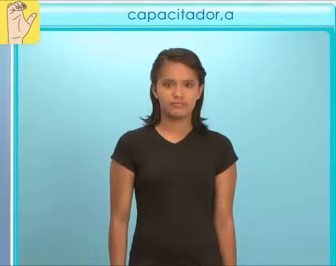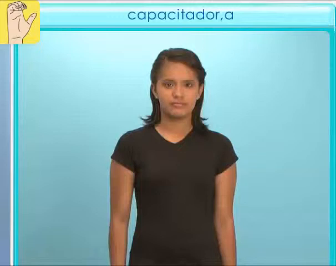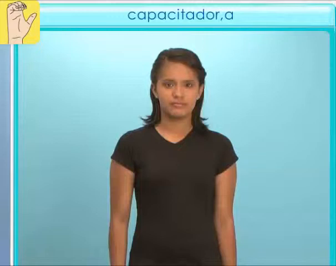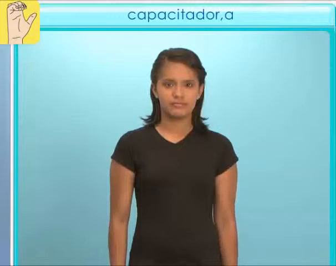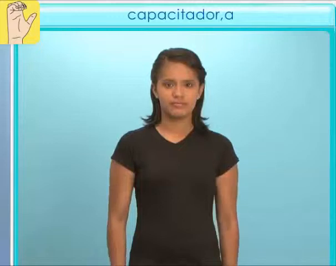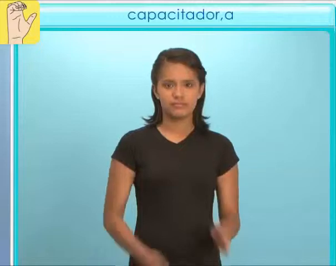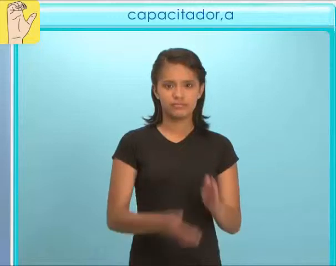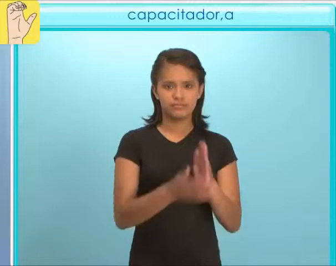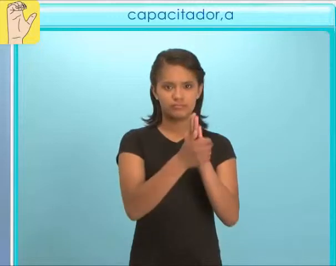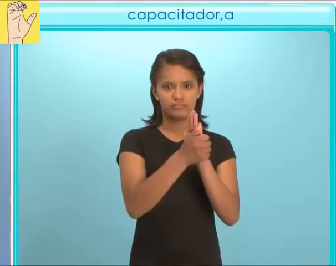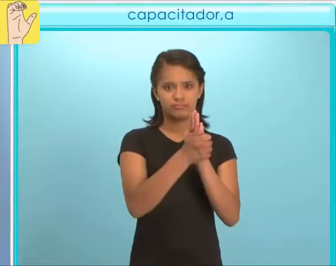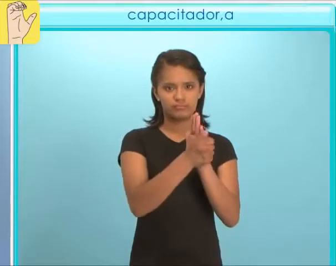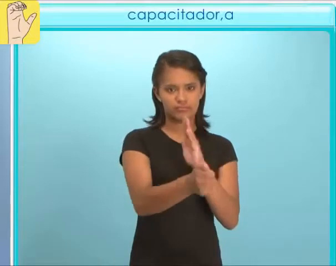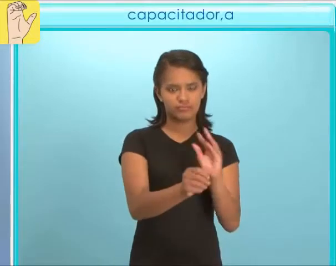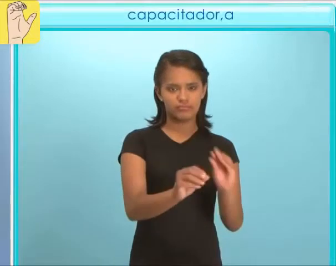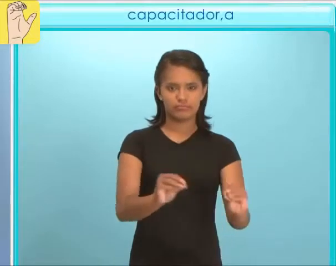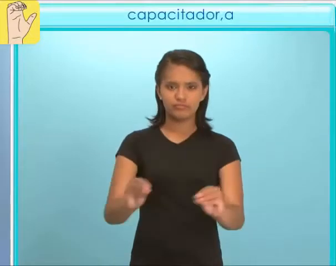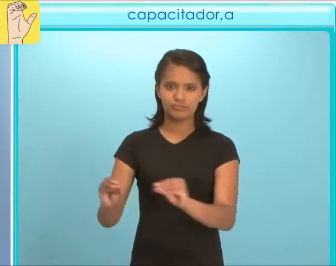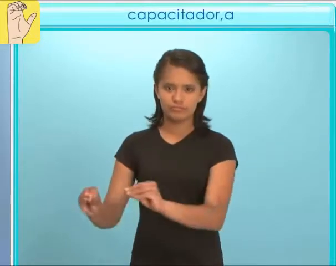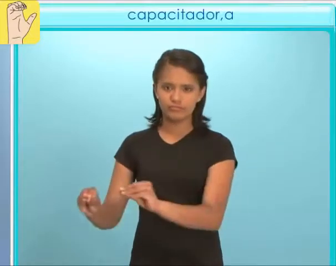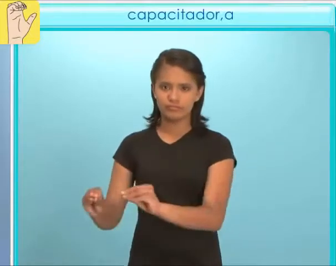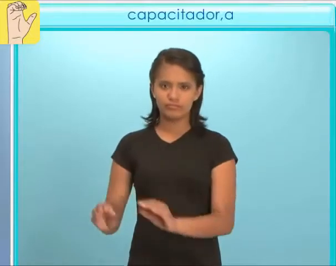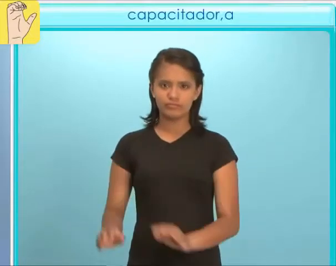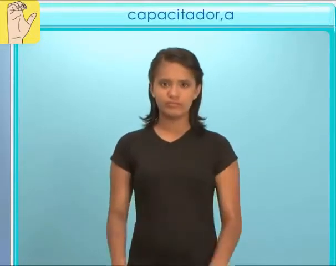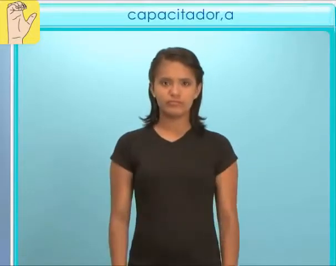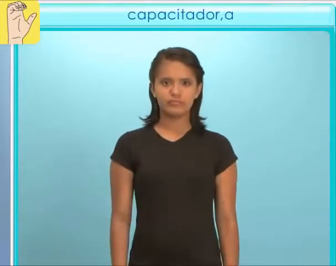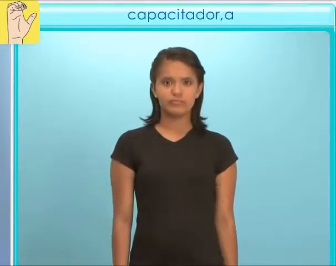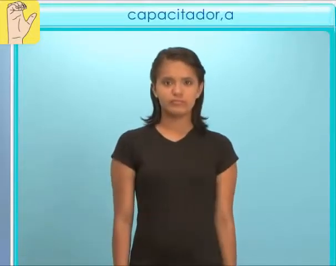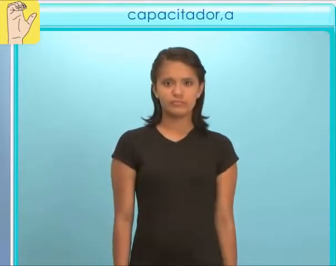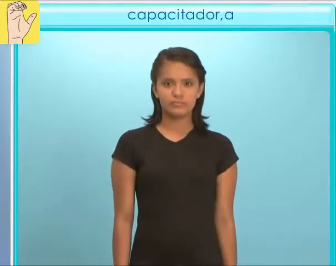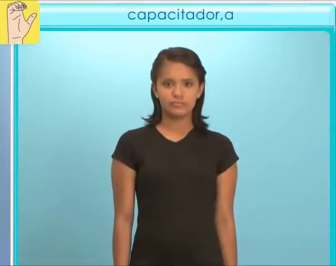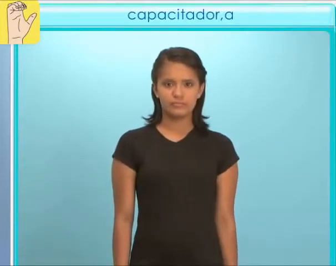CAPACITADOR